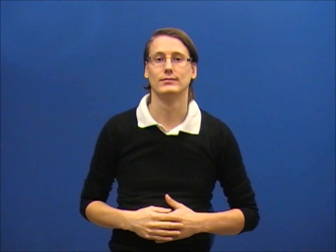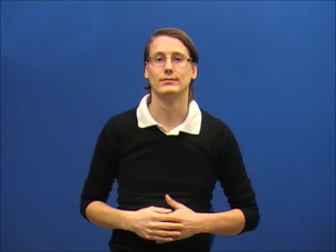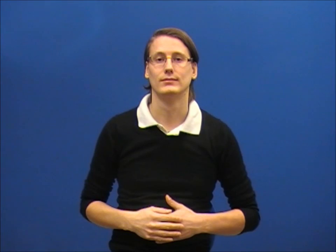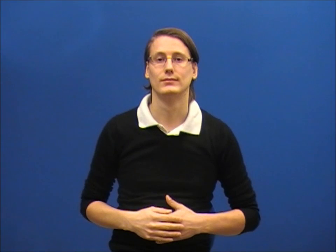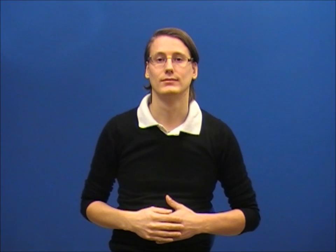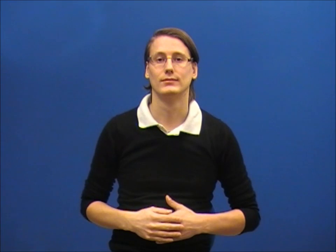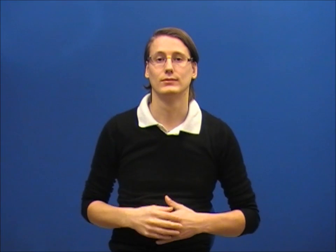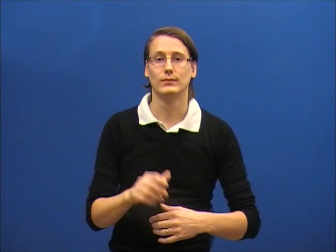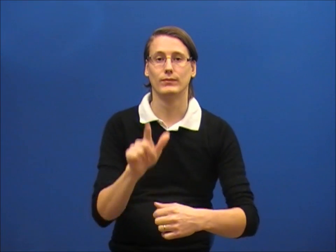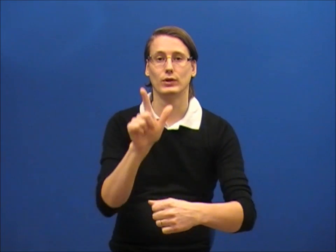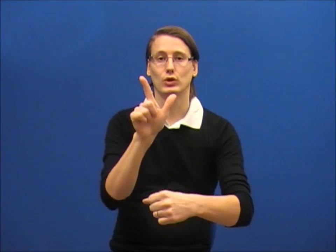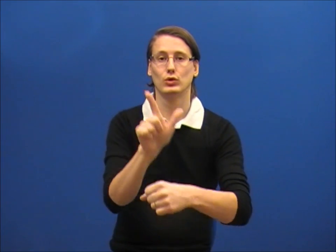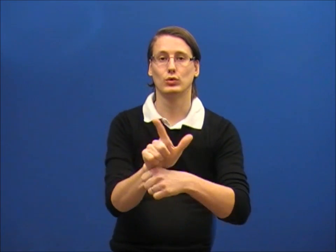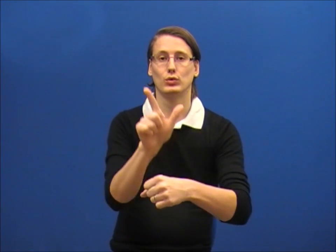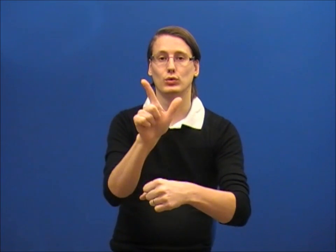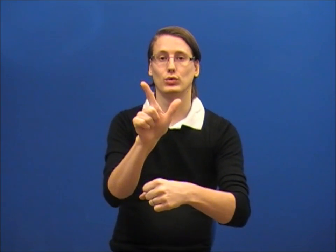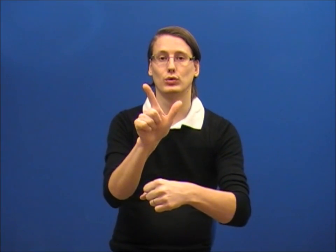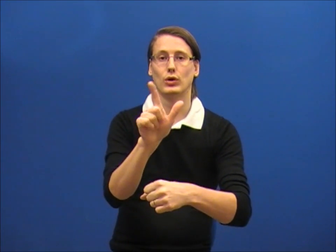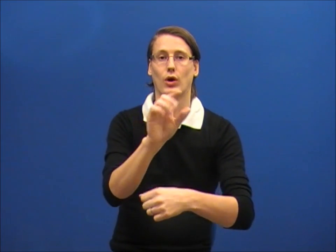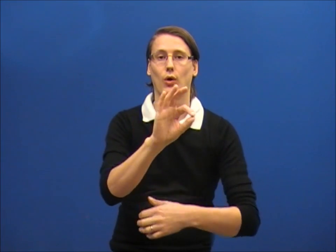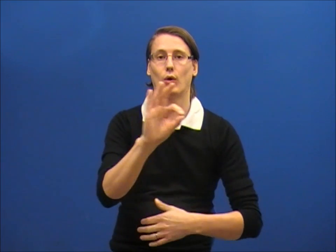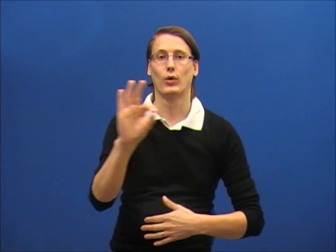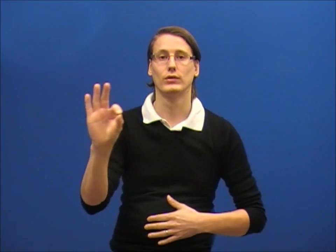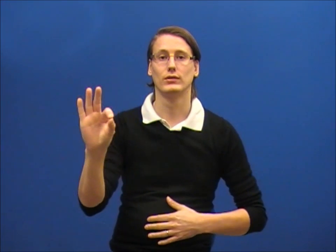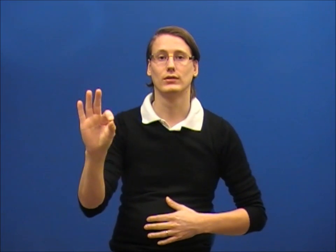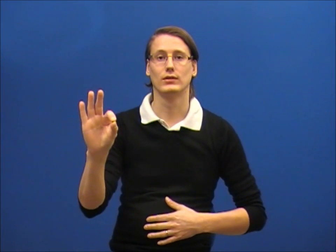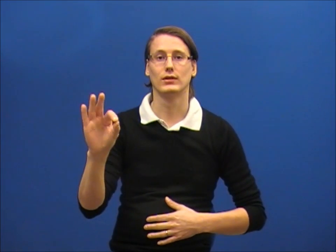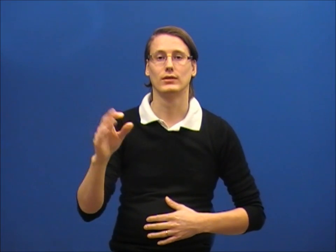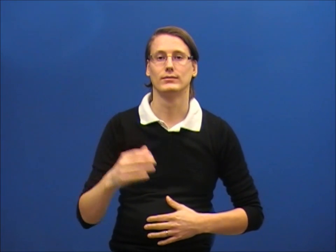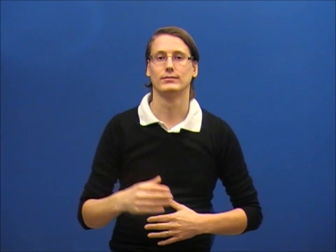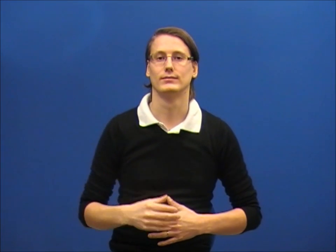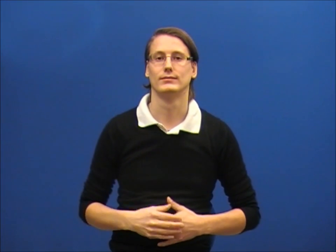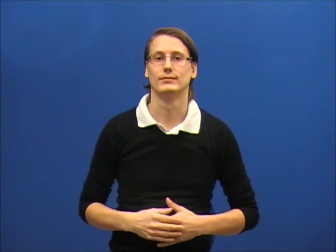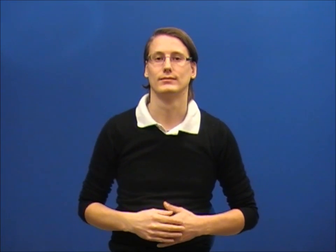1700